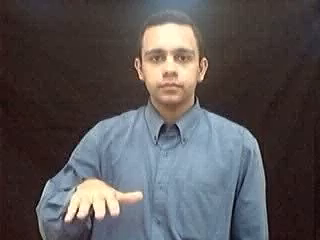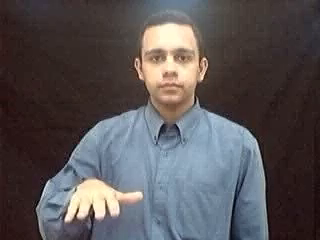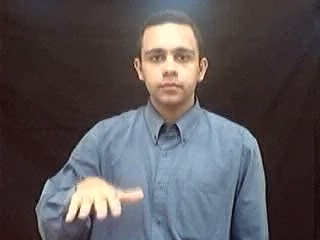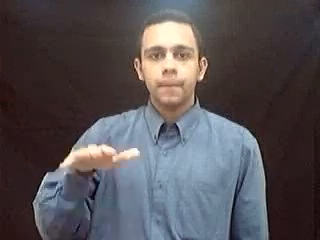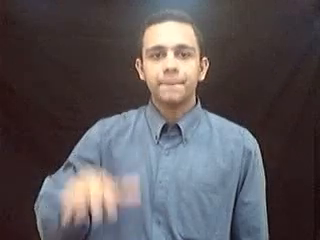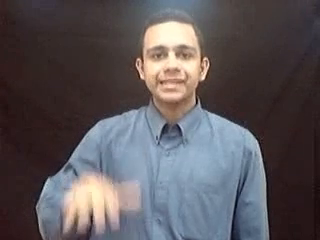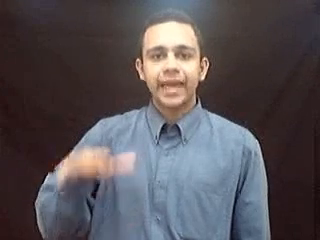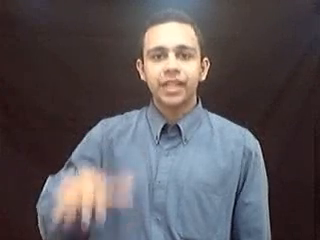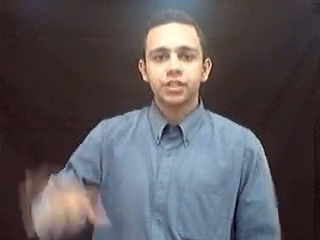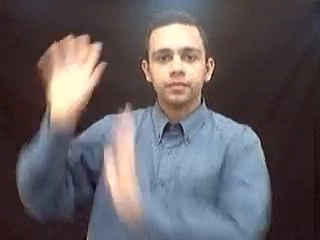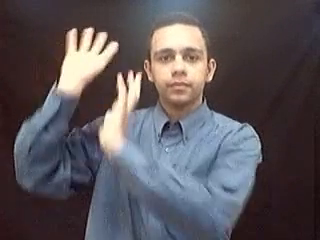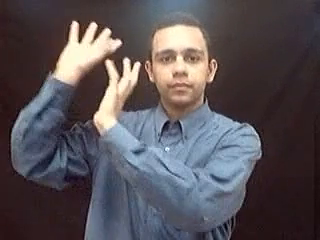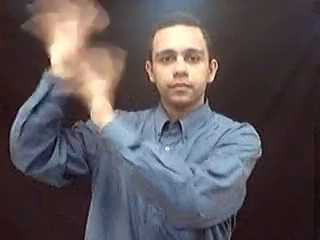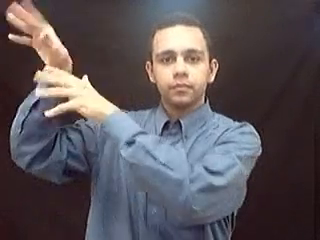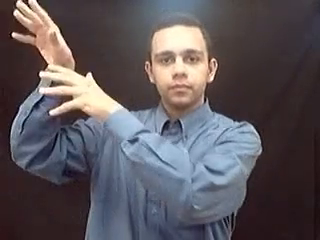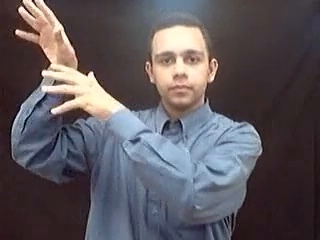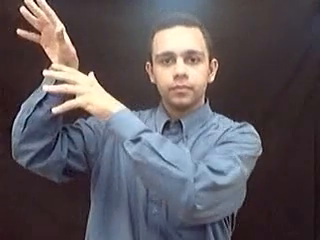basquete